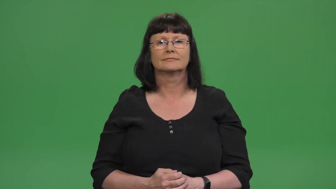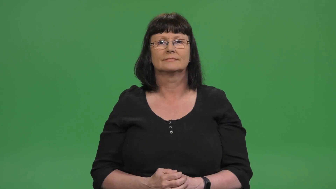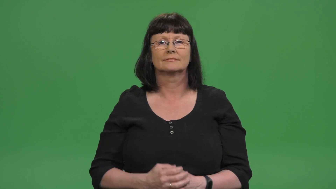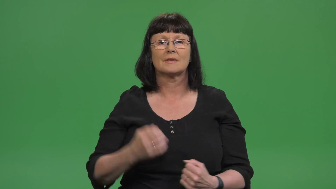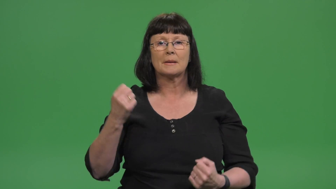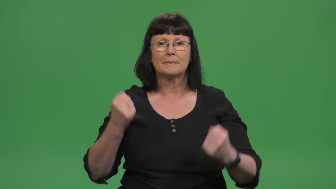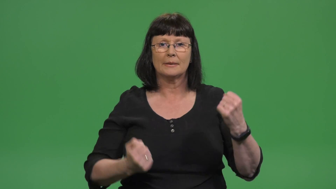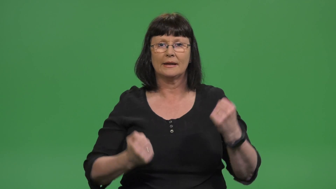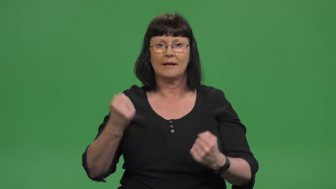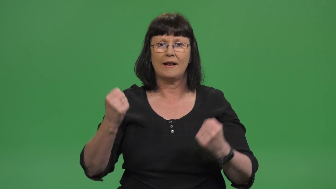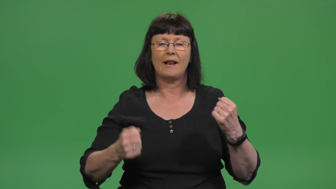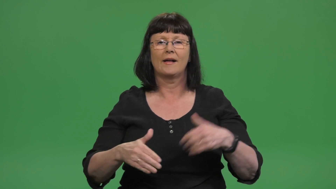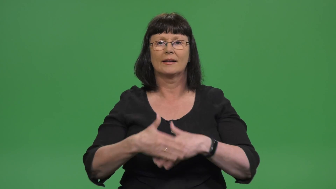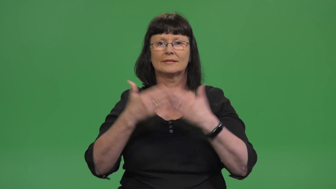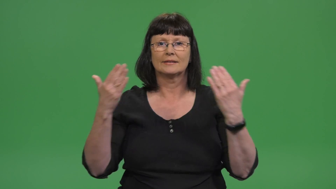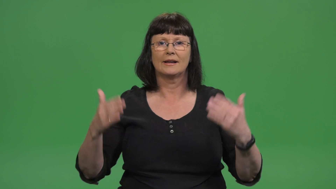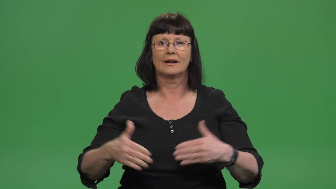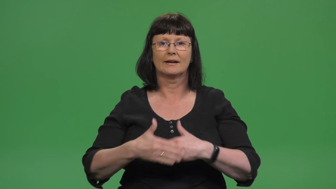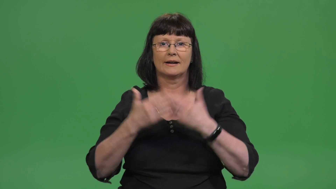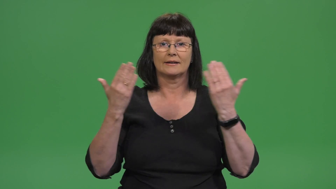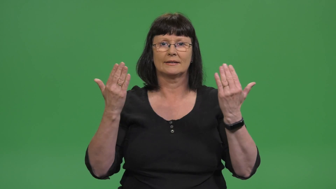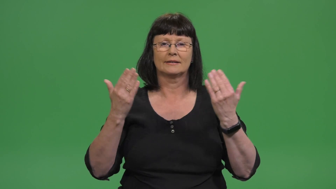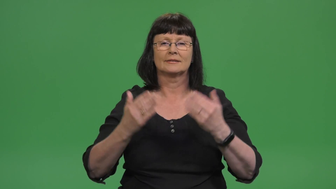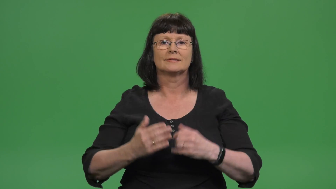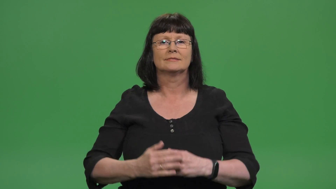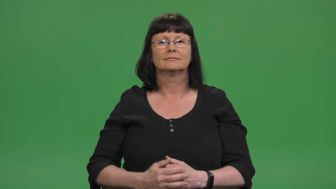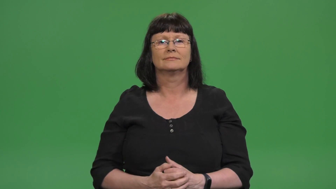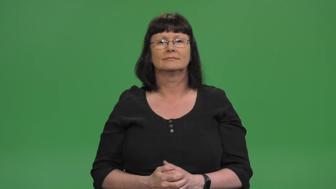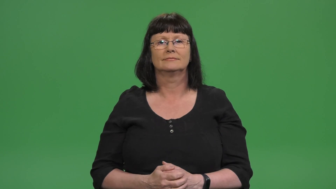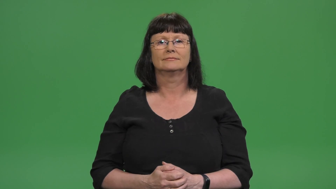Bíladagar